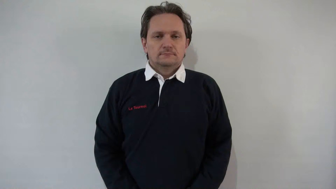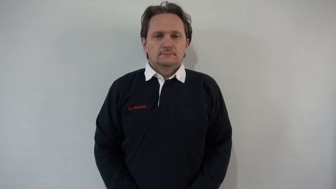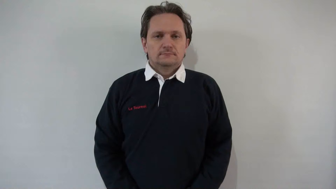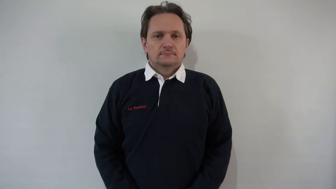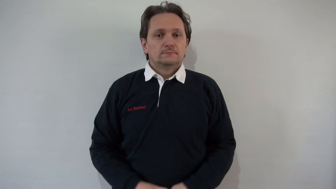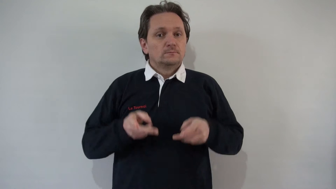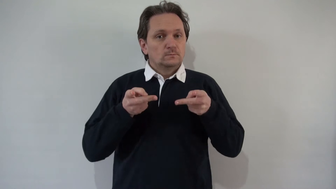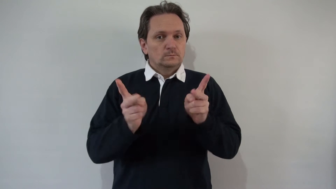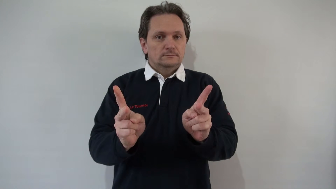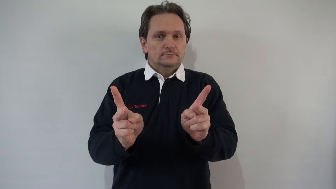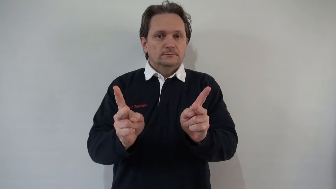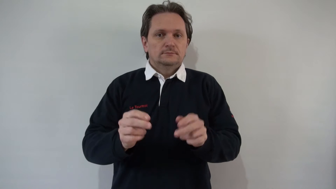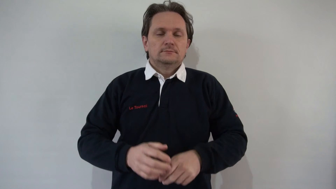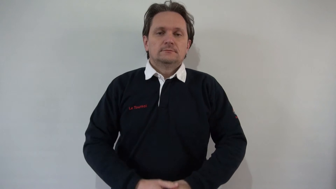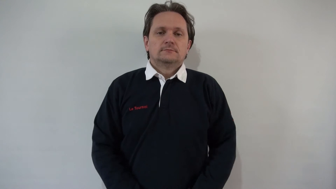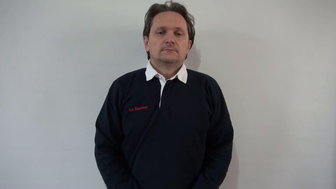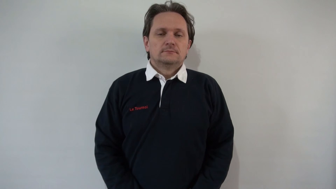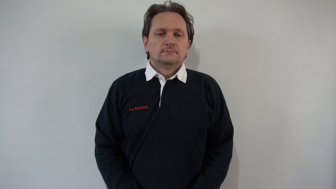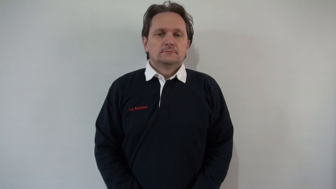Autorisation